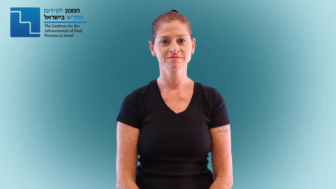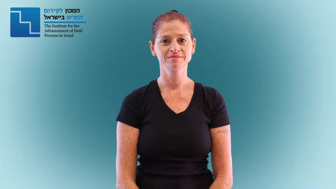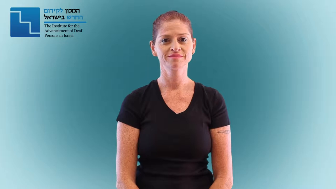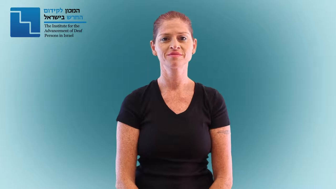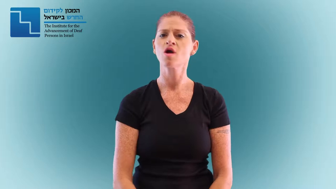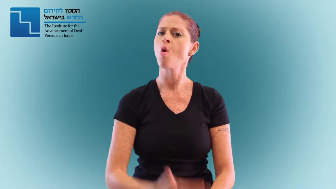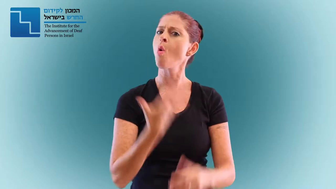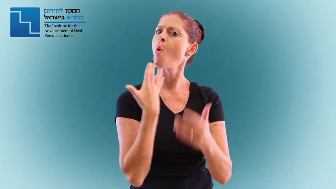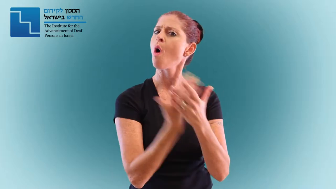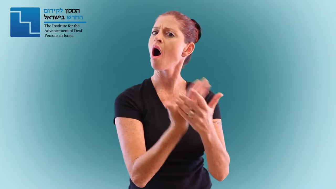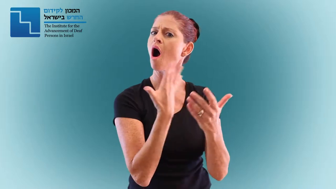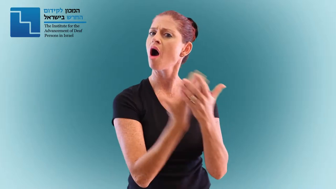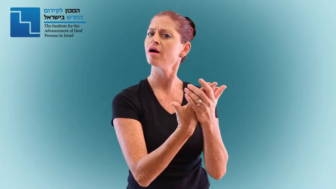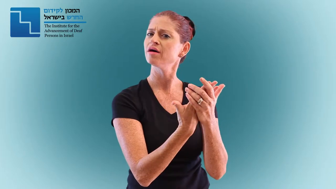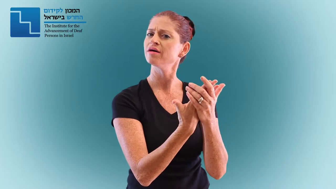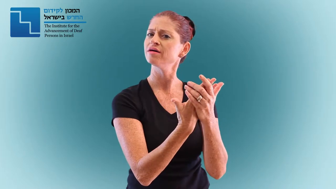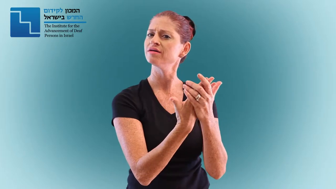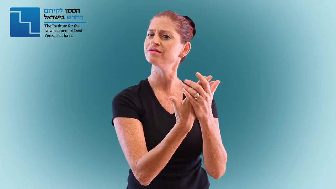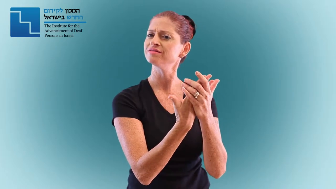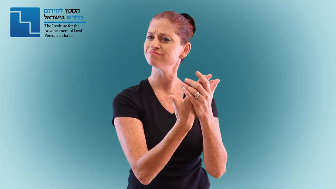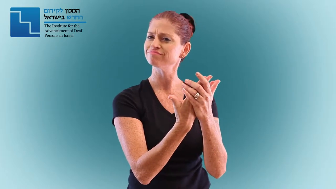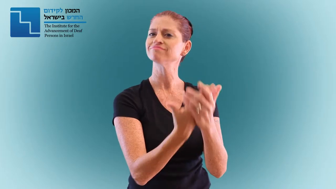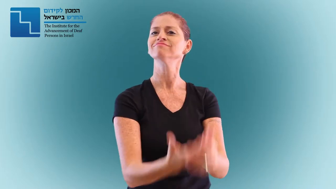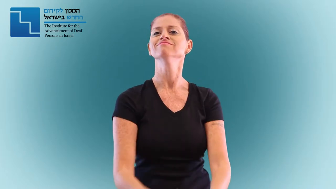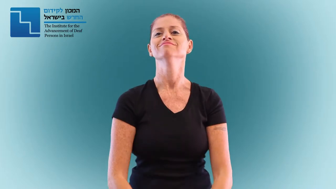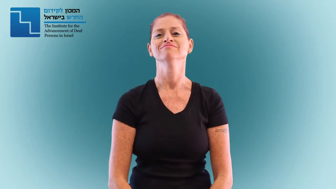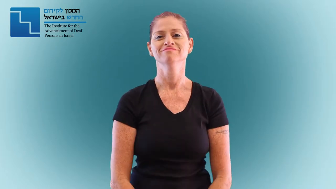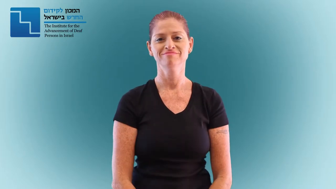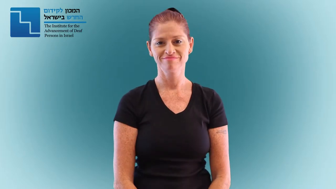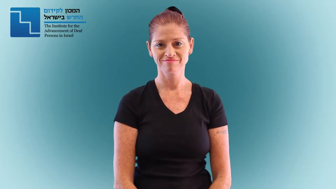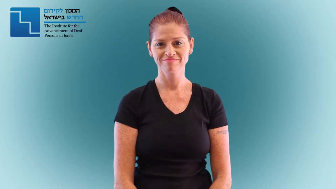הוכחה